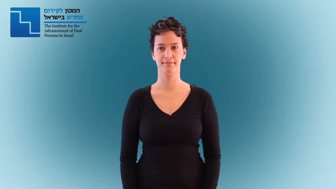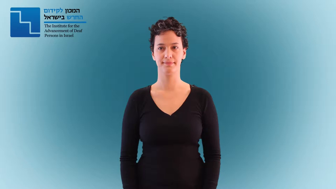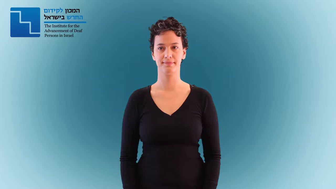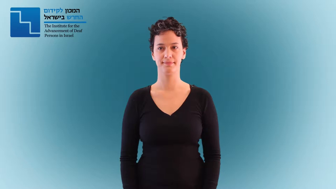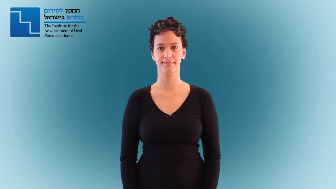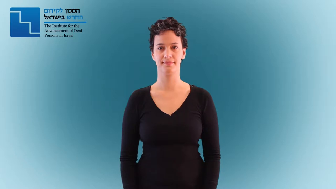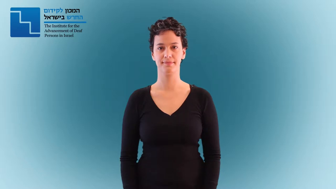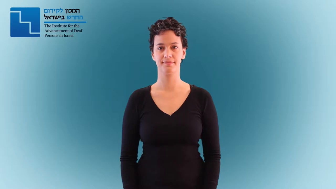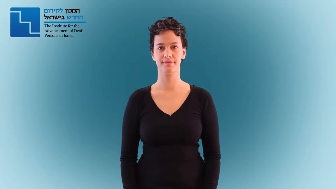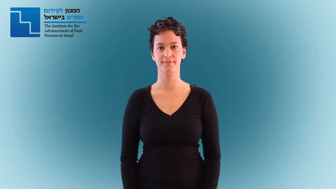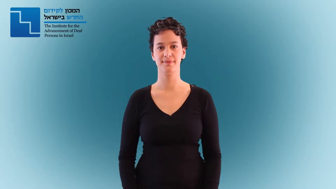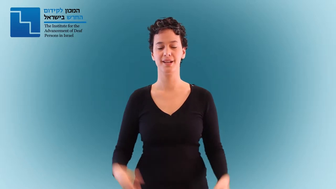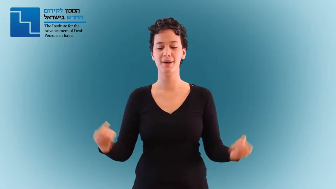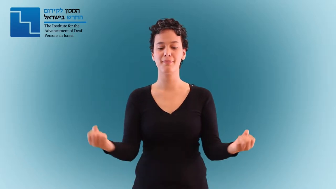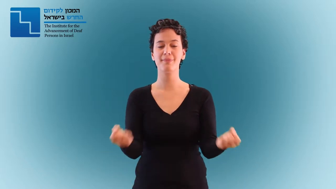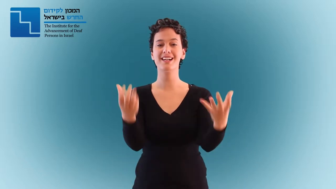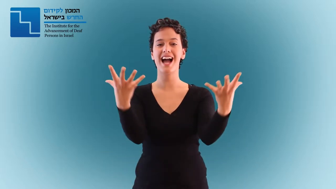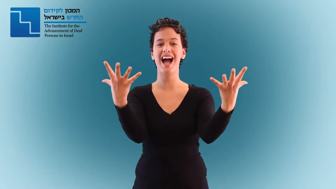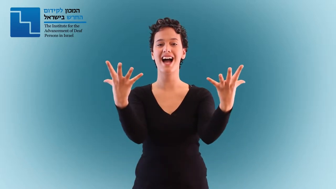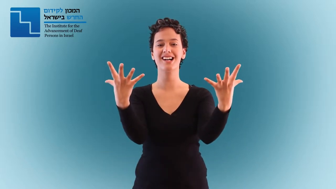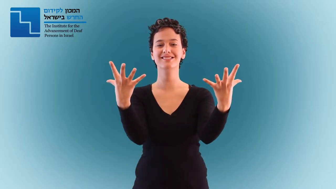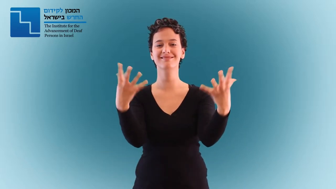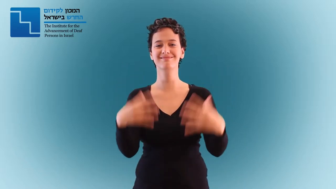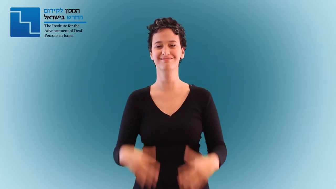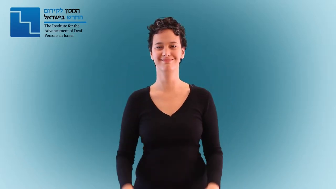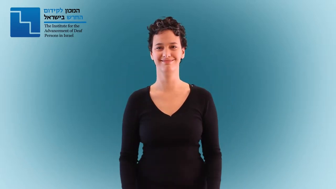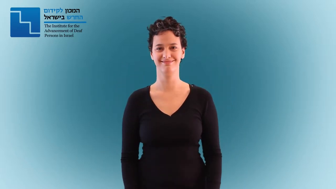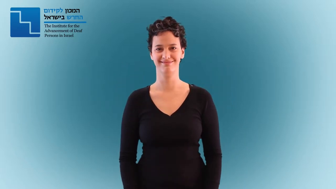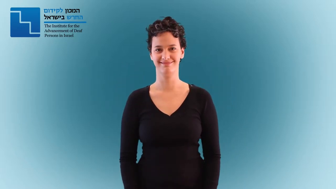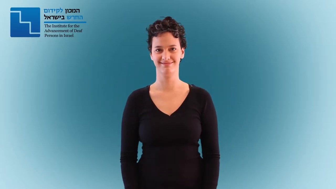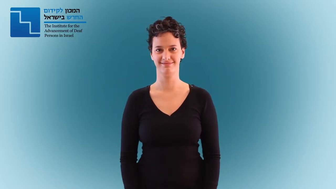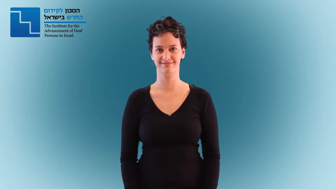פריחה